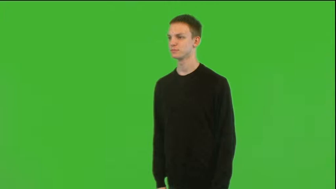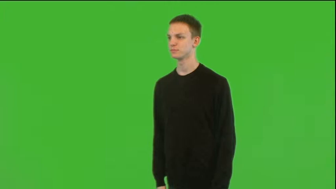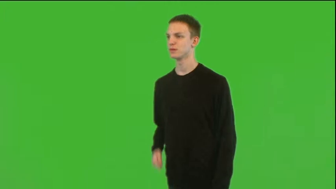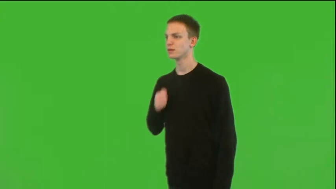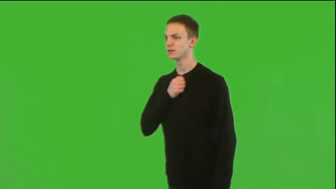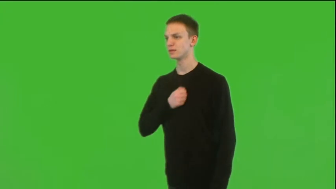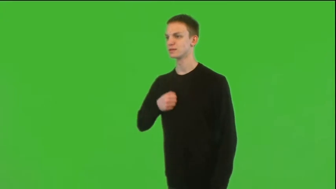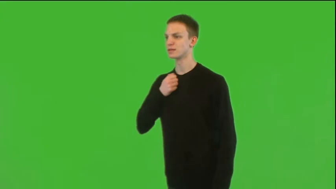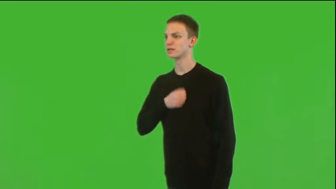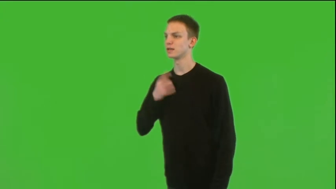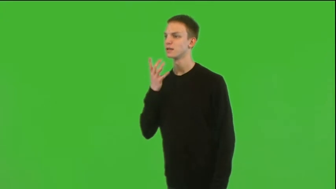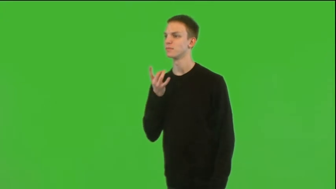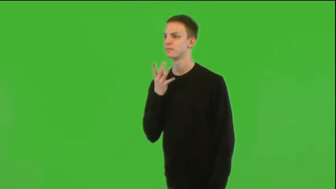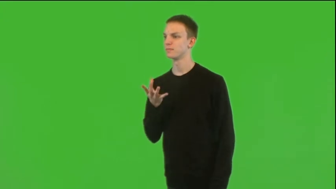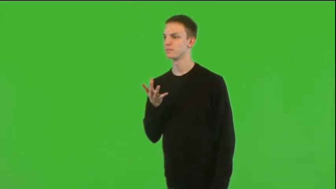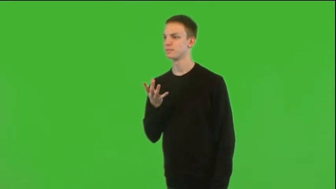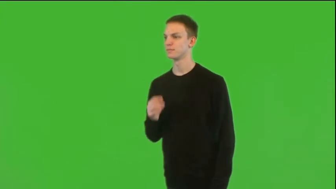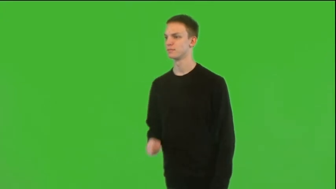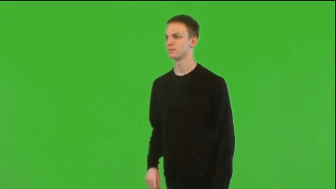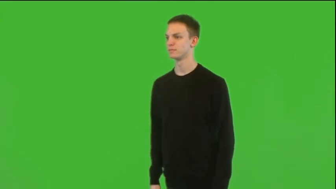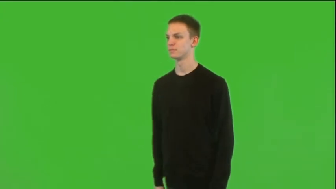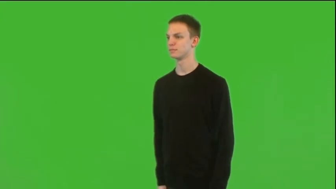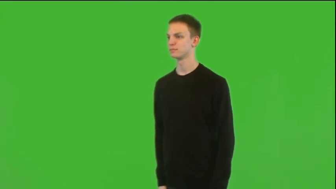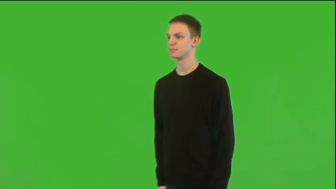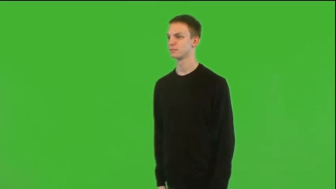zażalenie